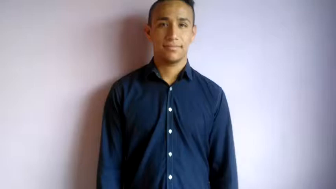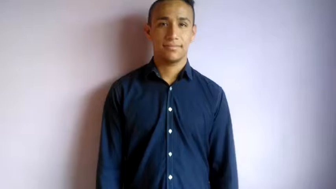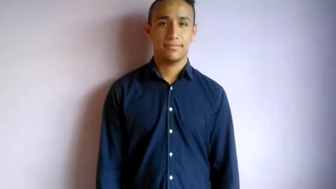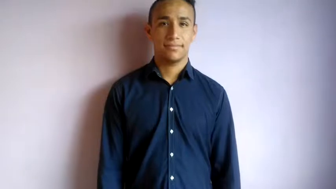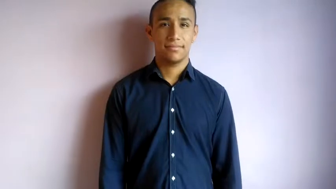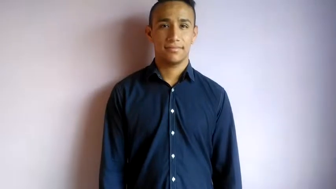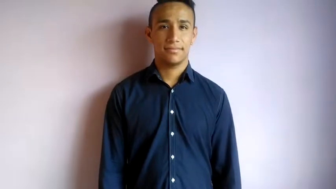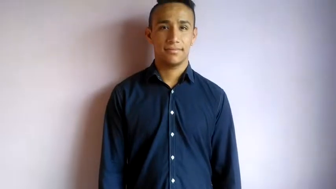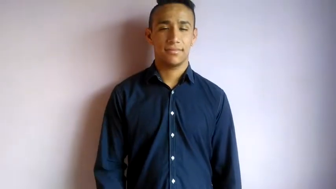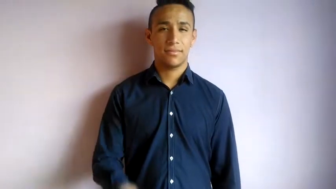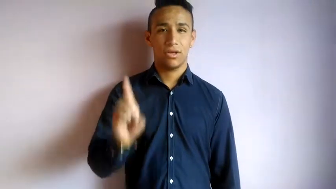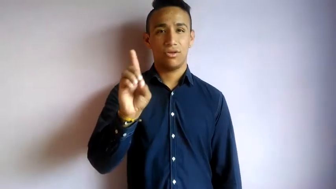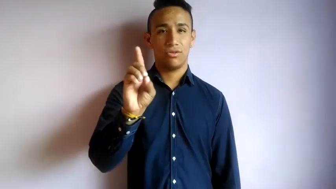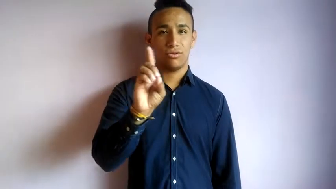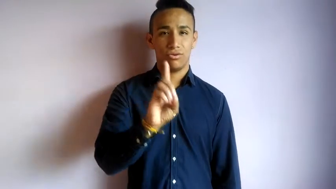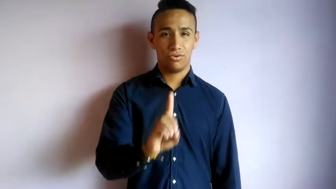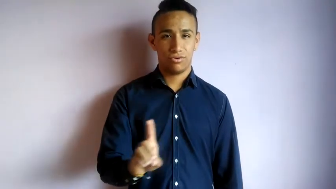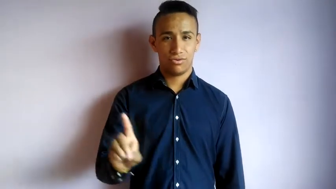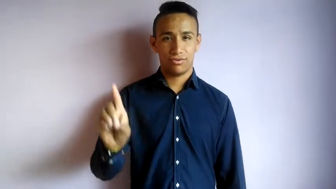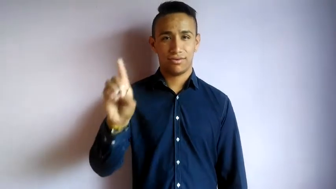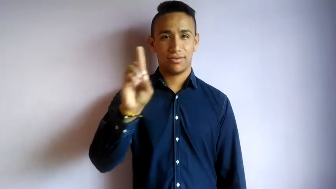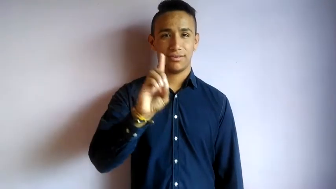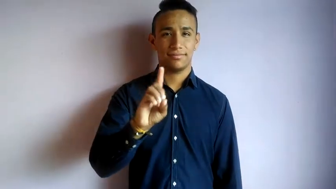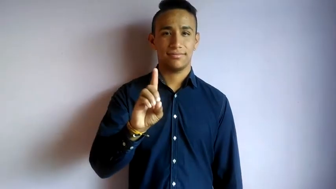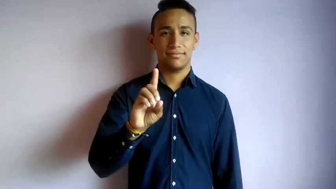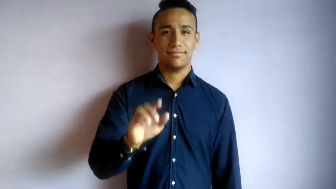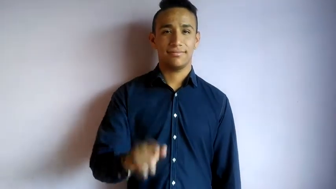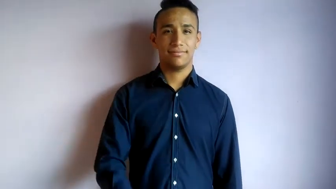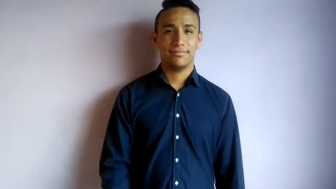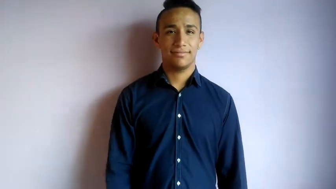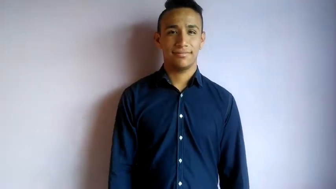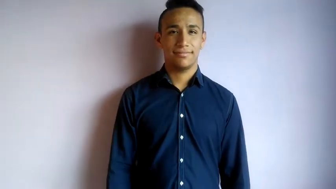domingo